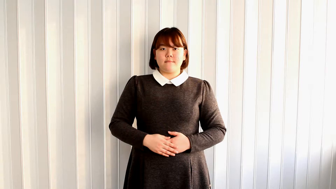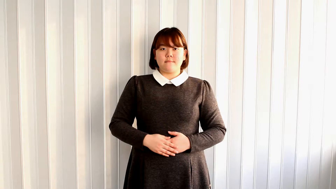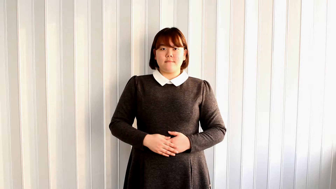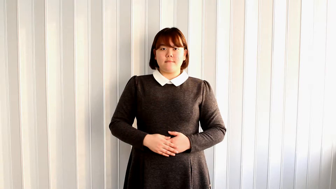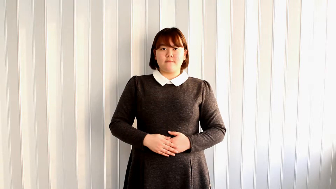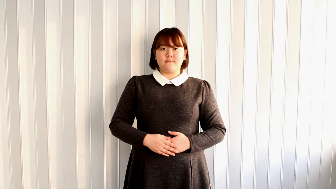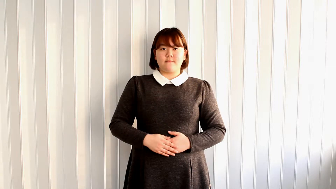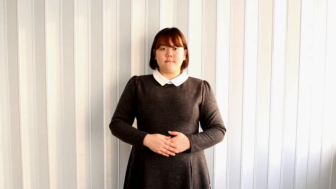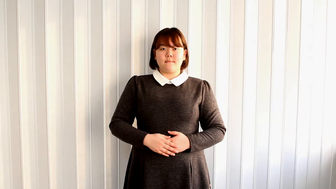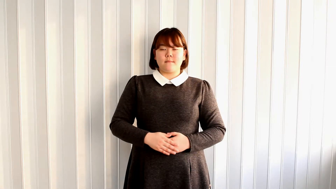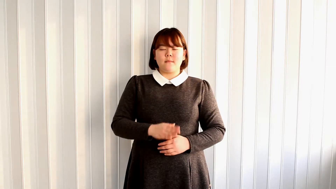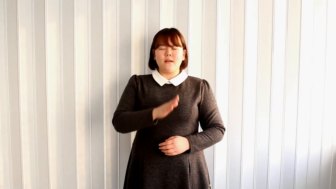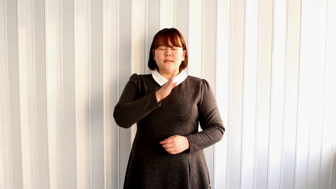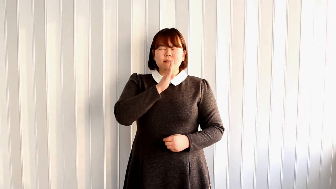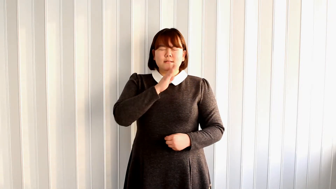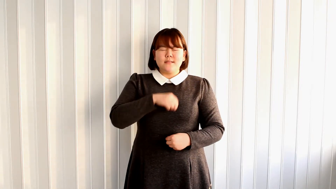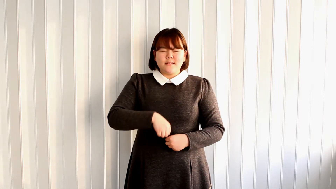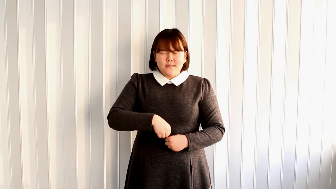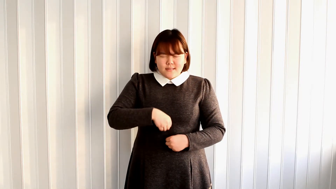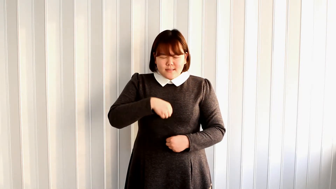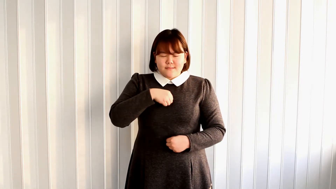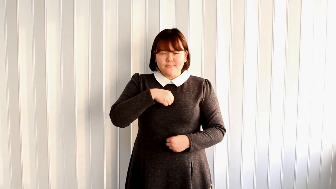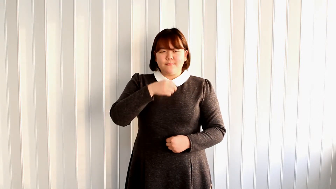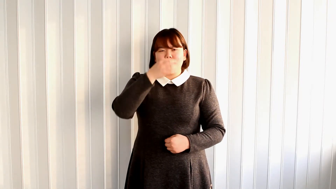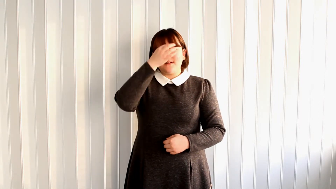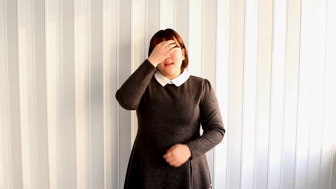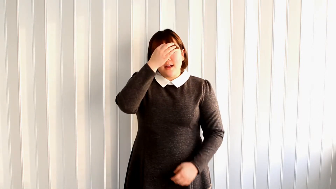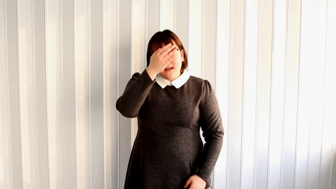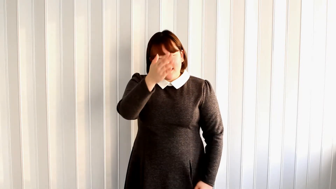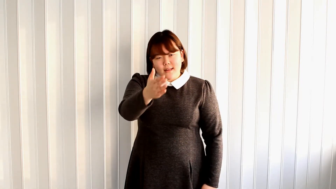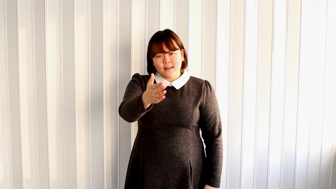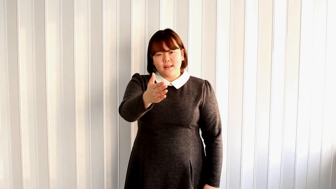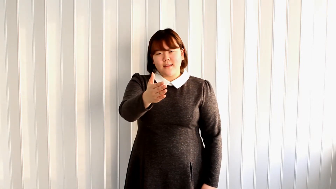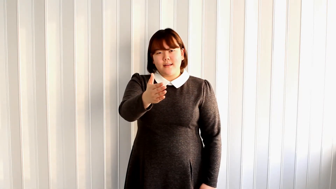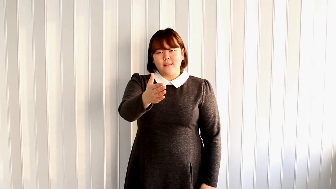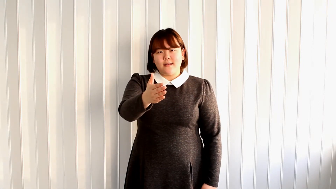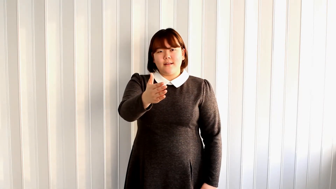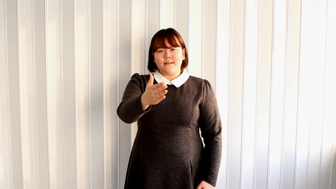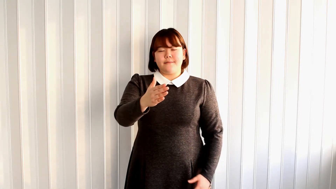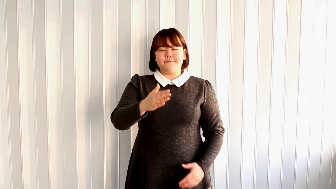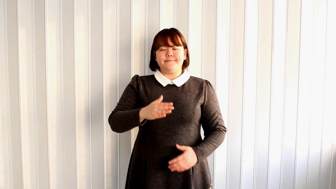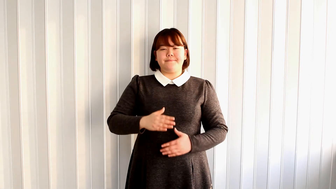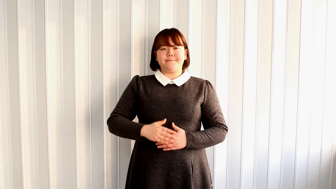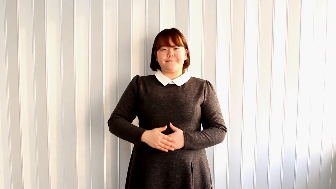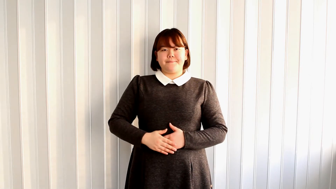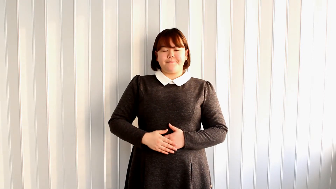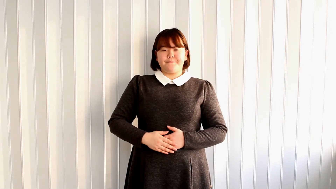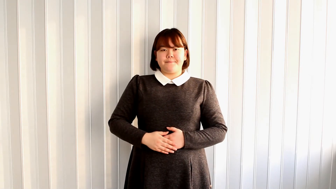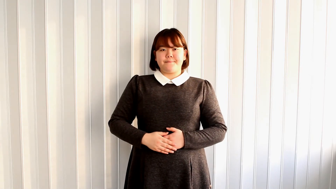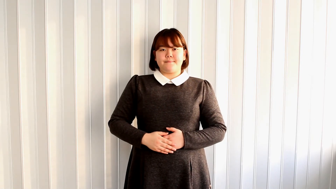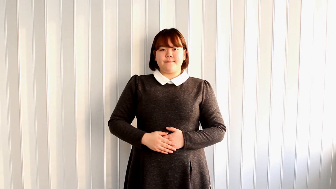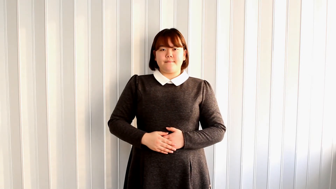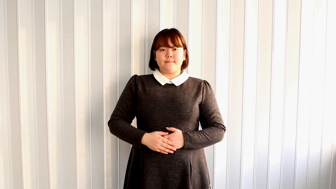진심으로미안해